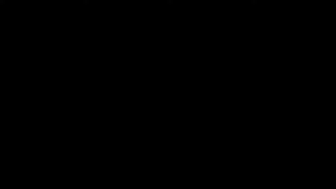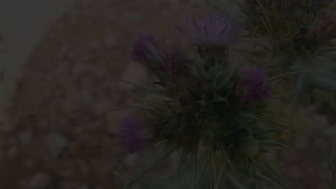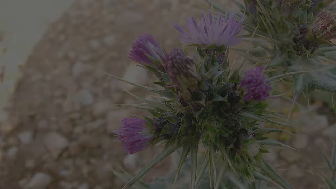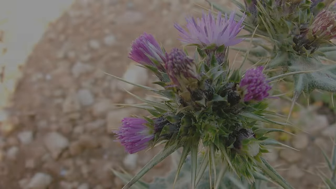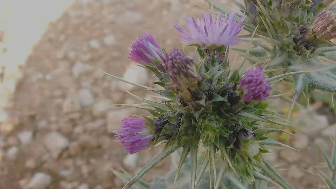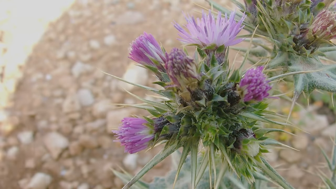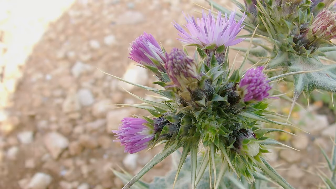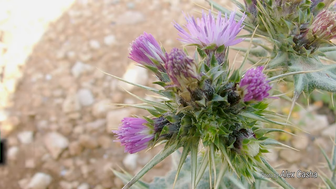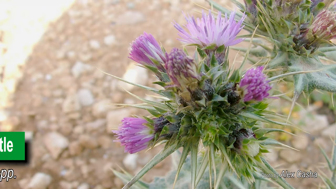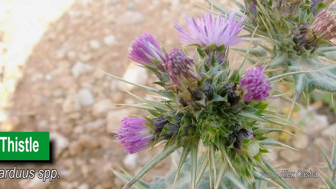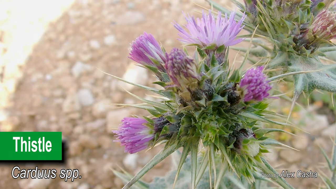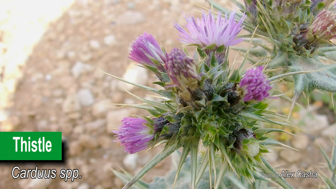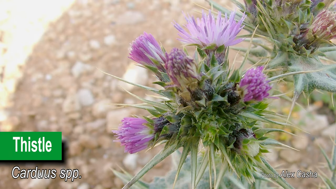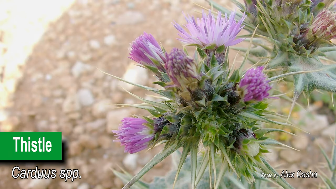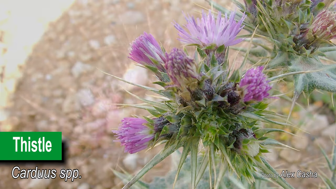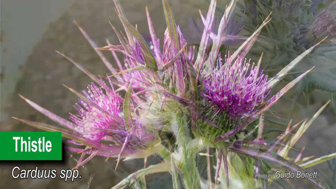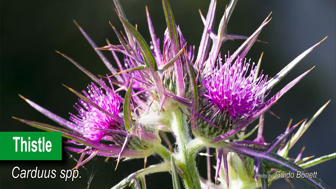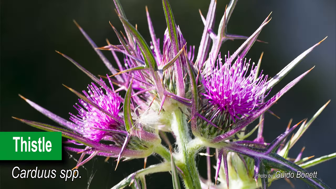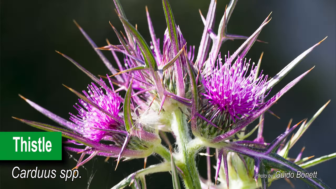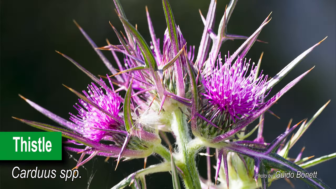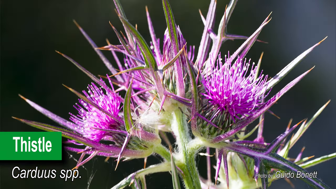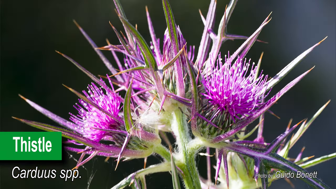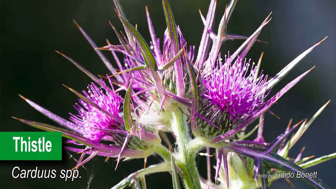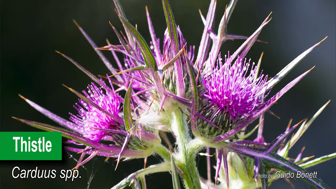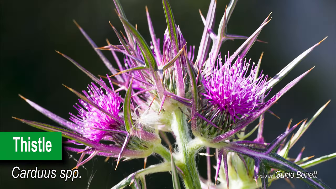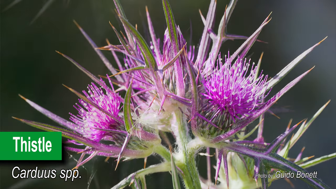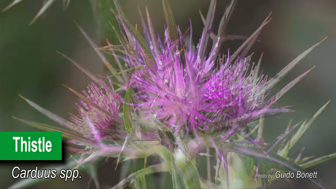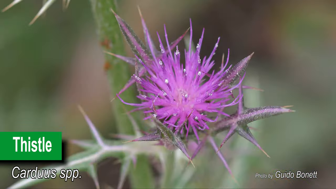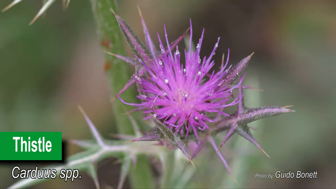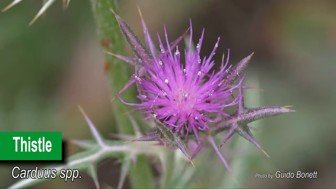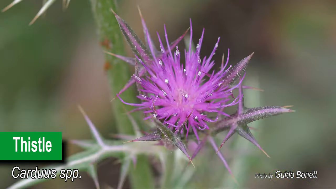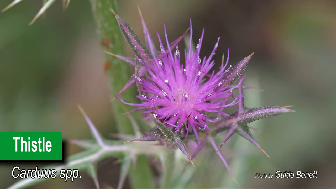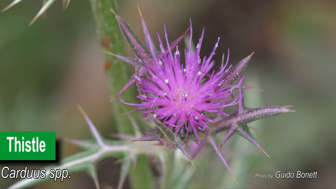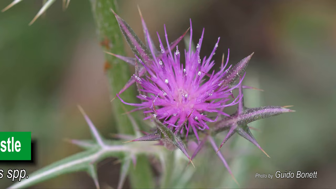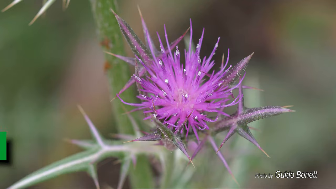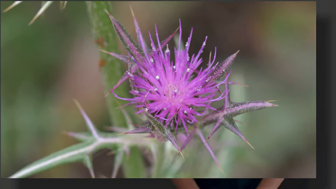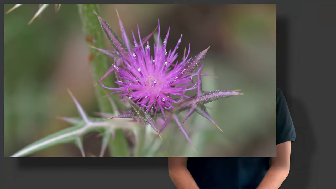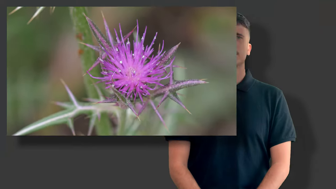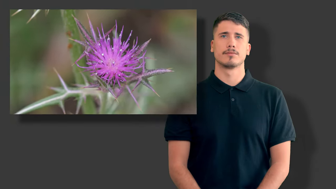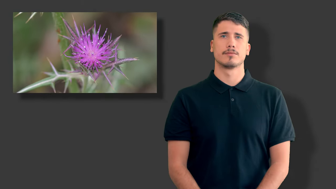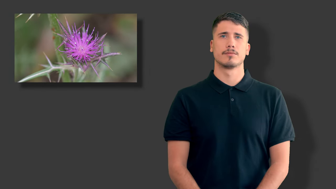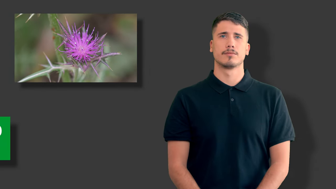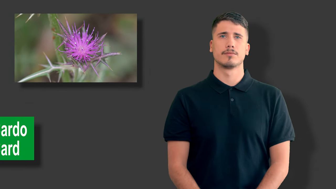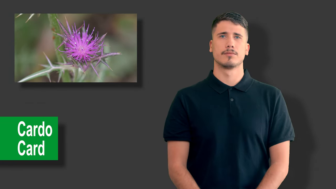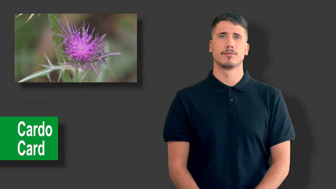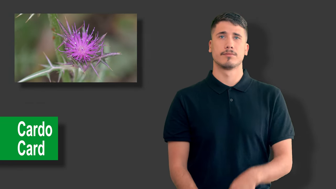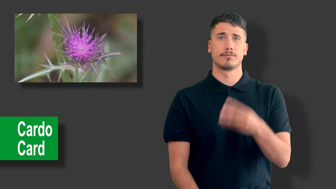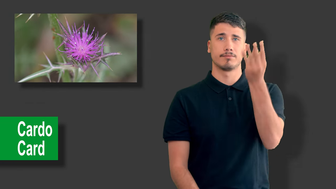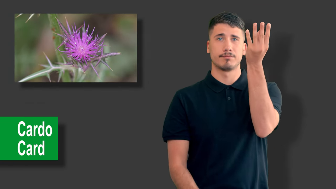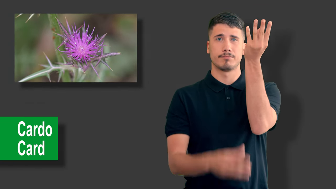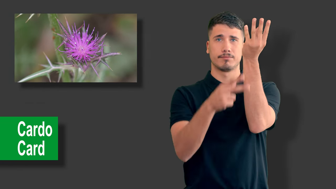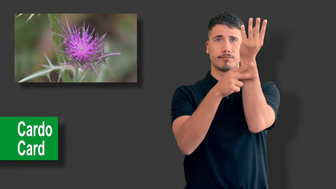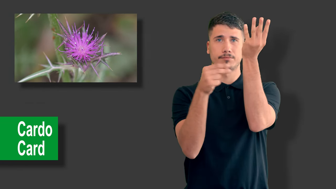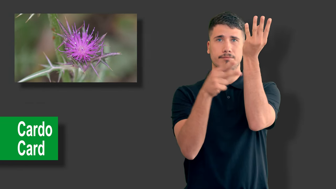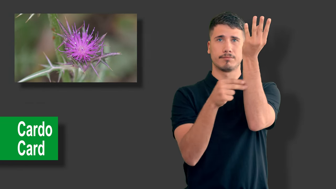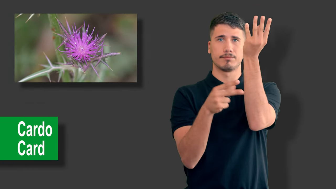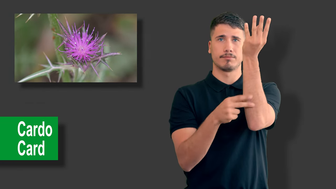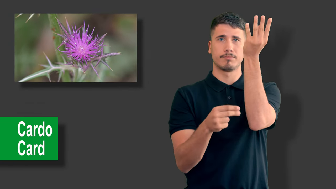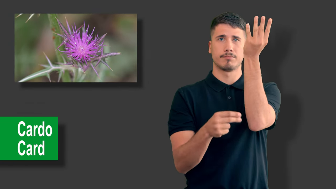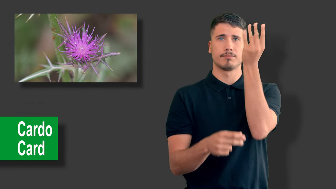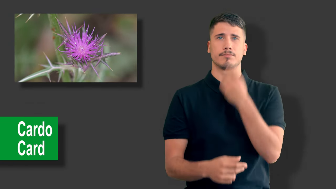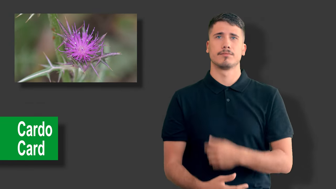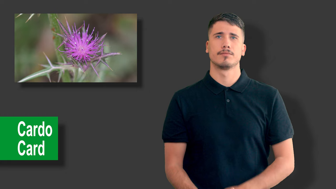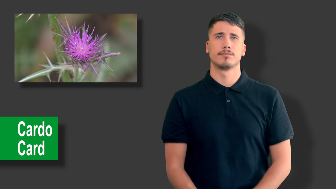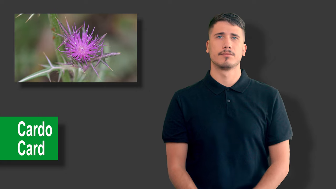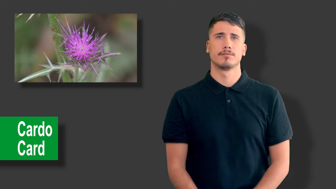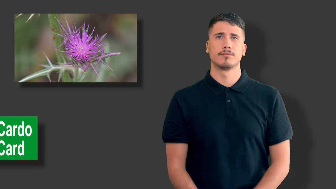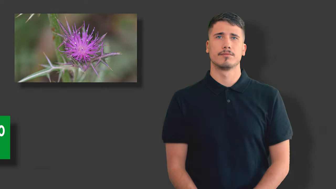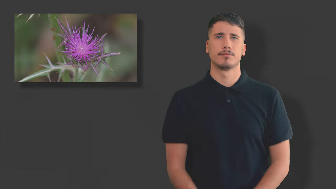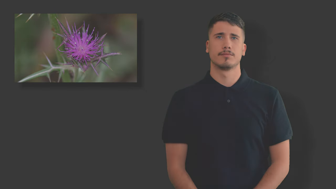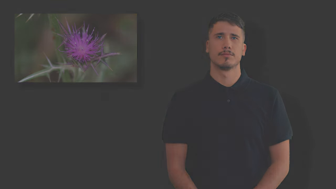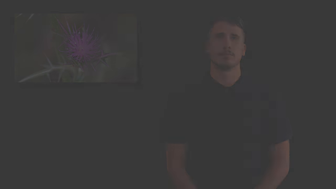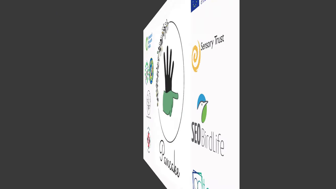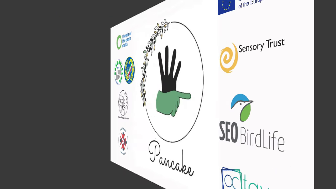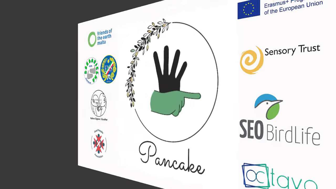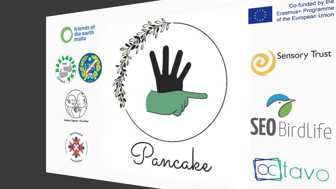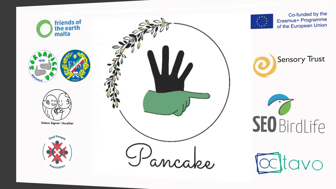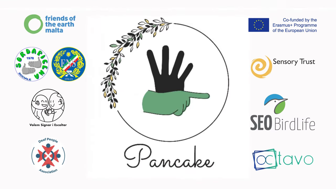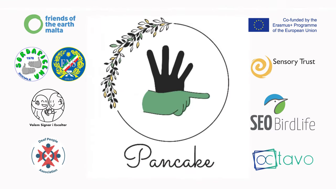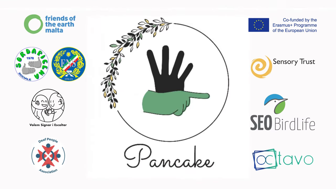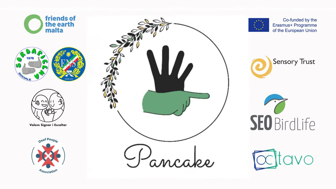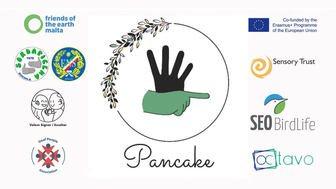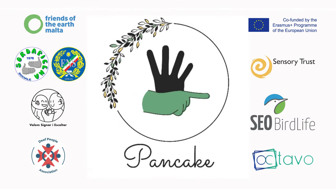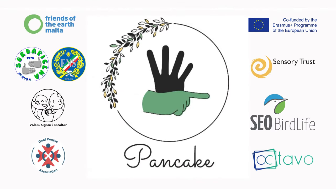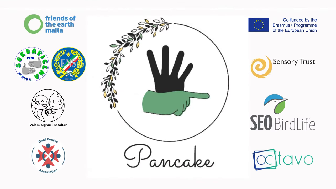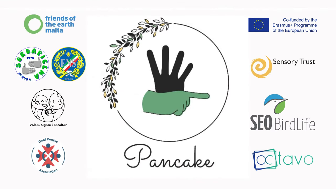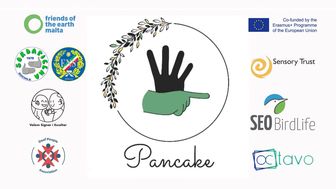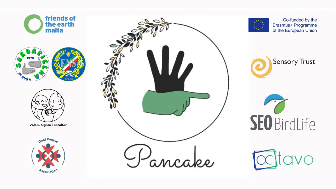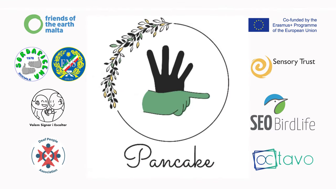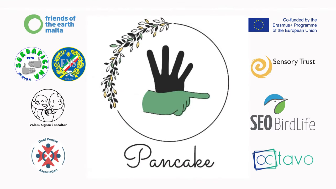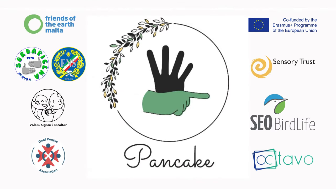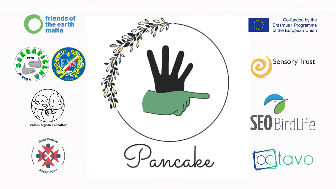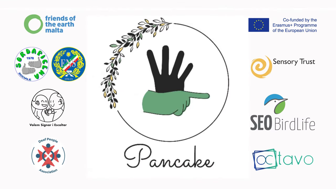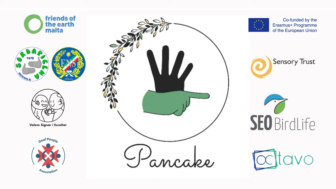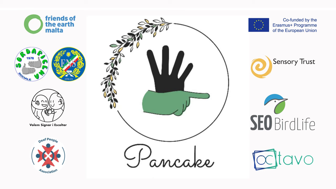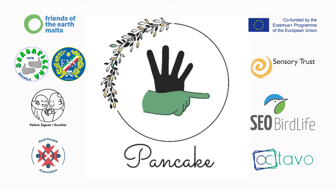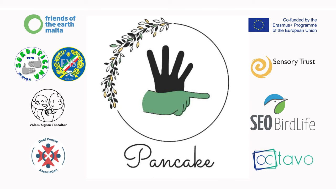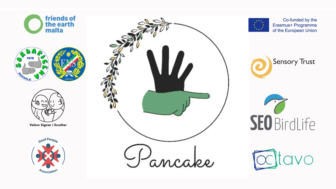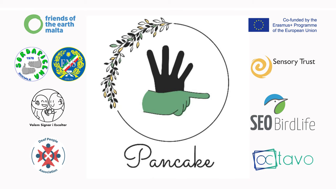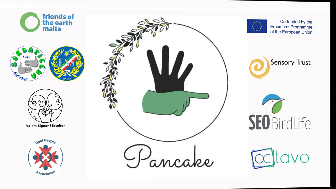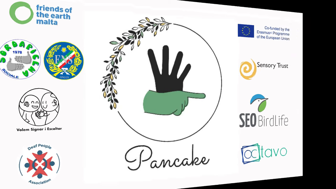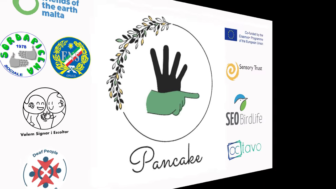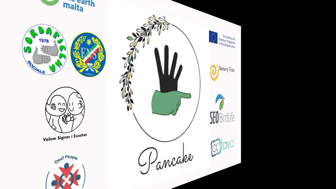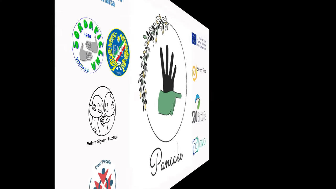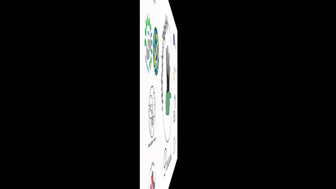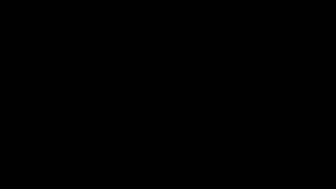Cardo